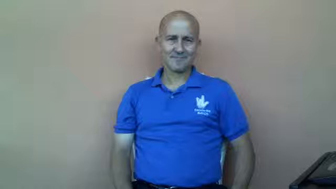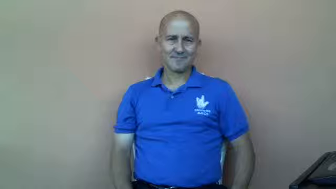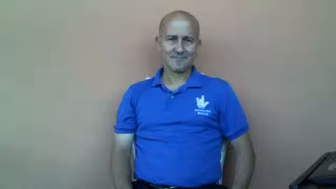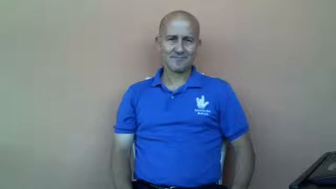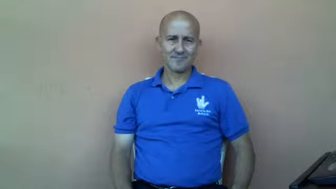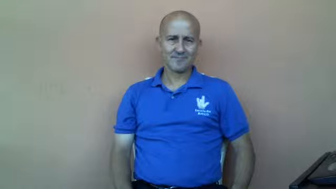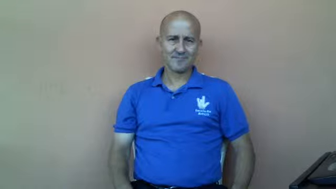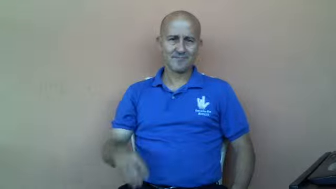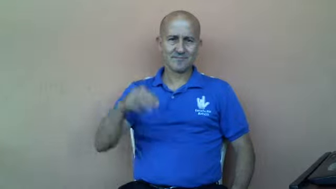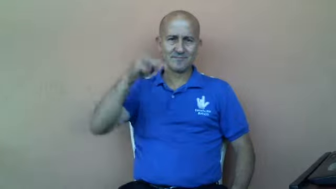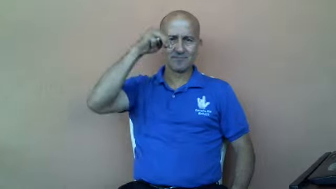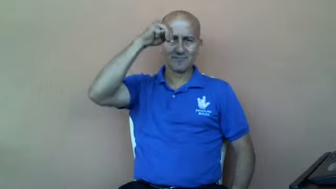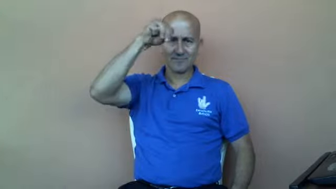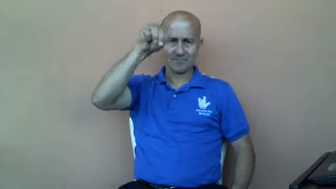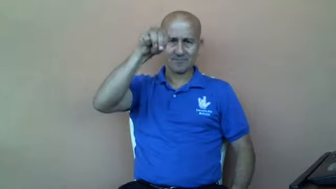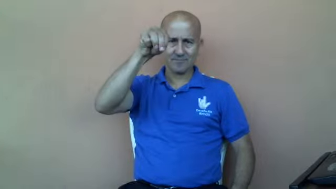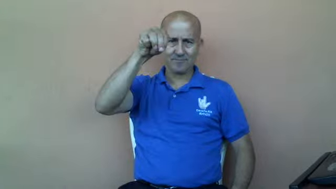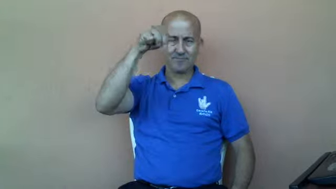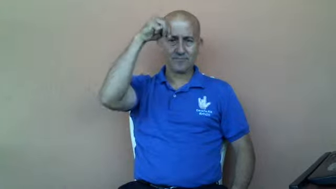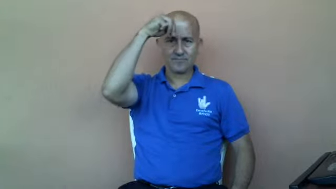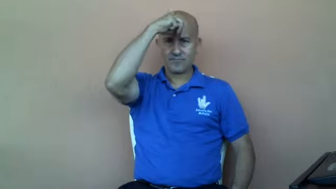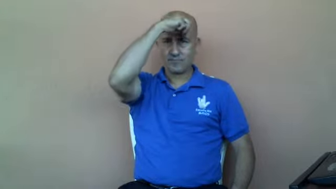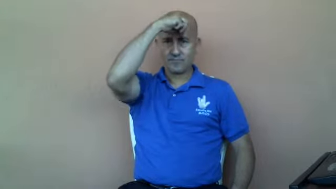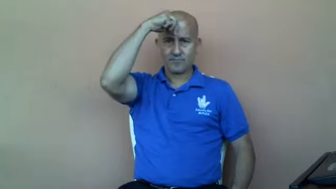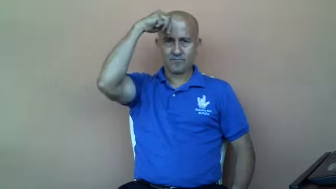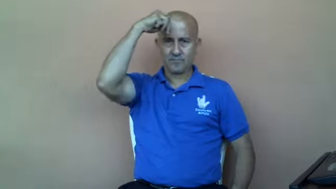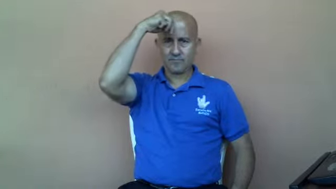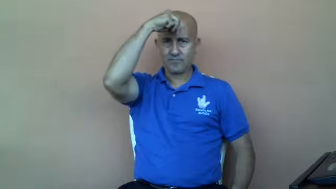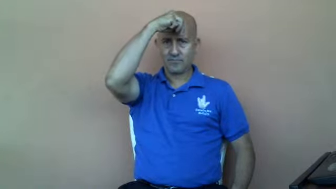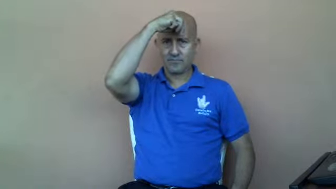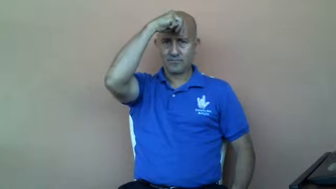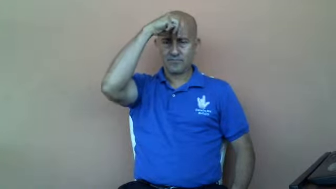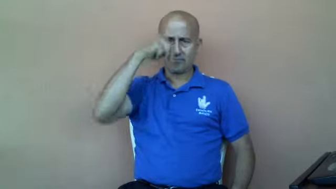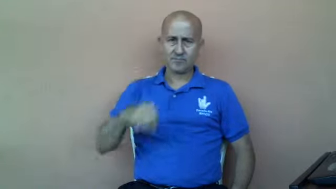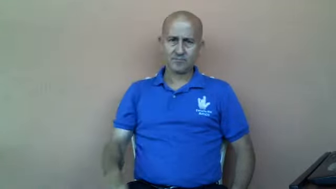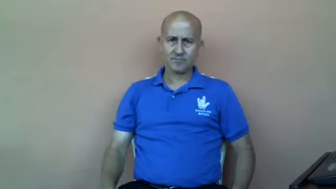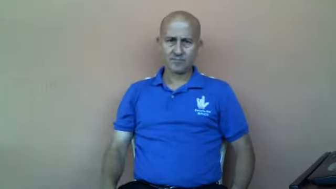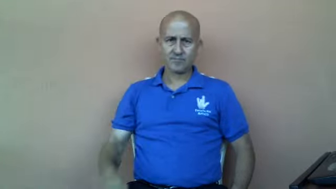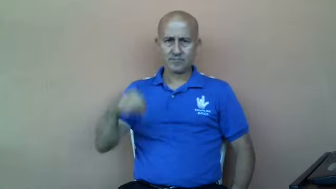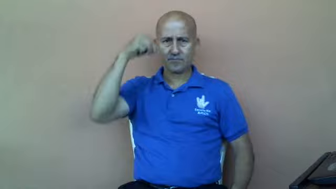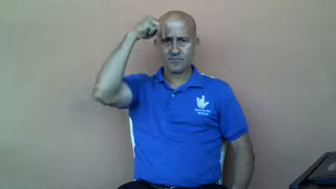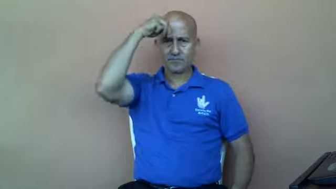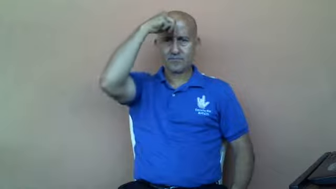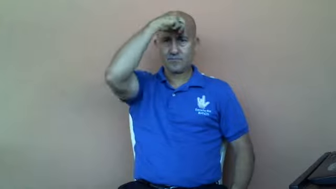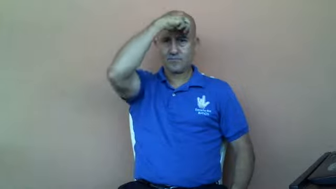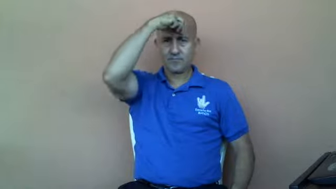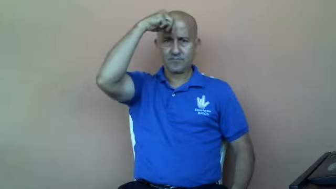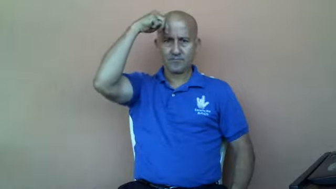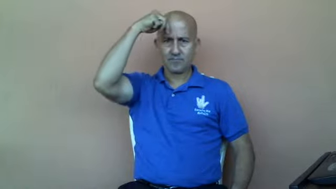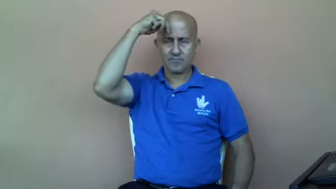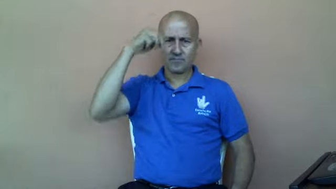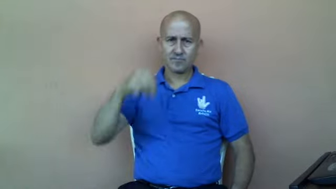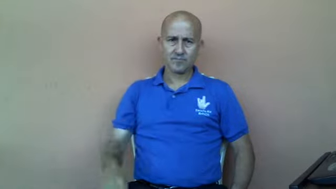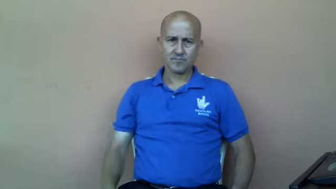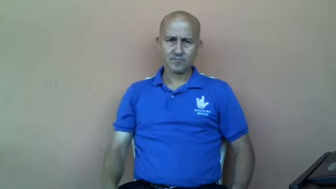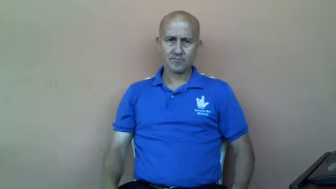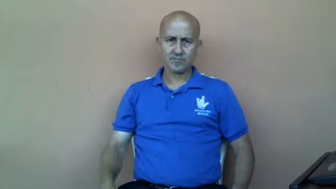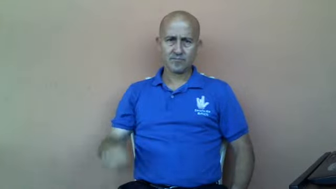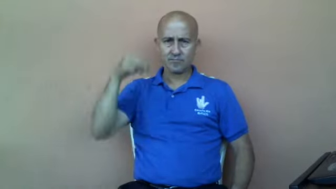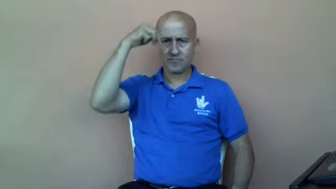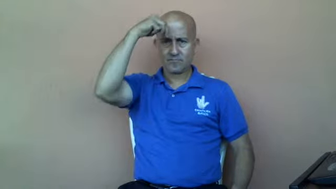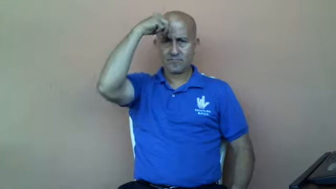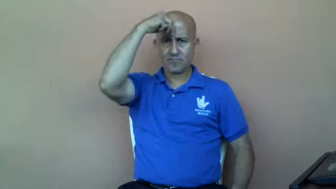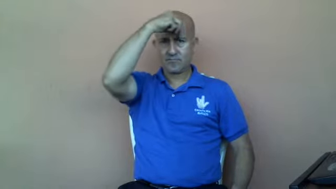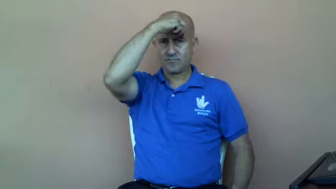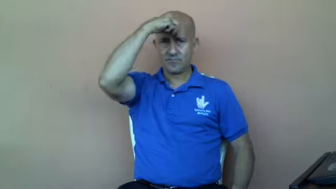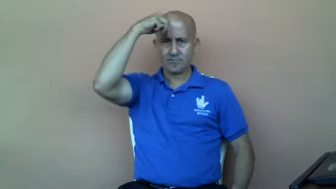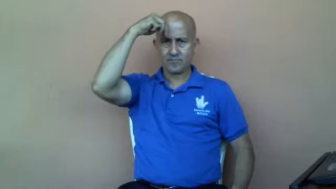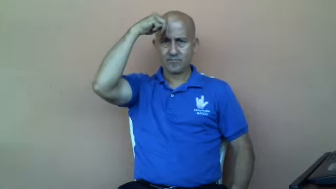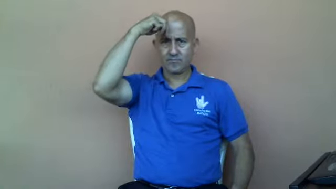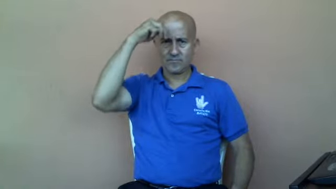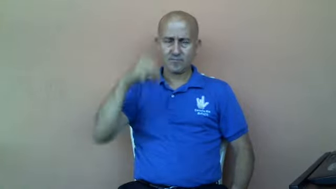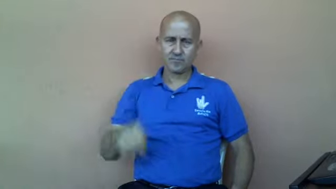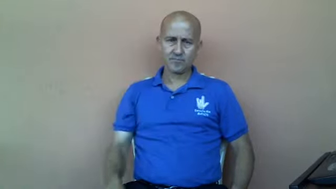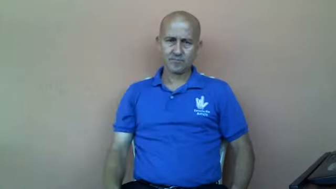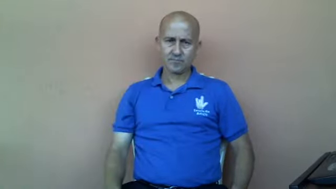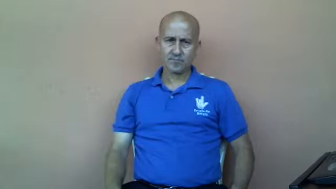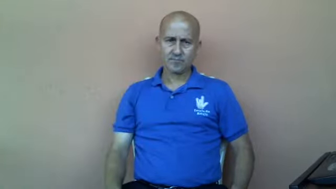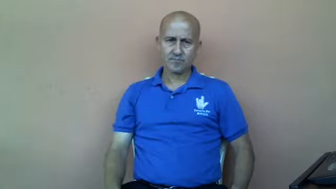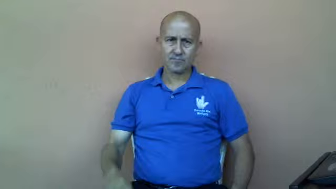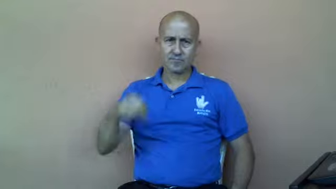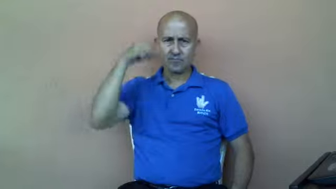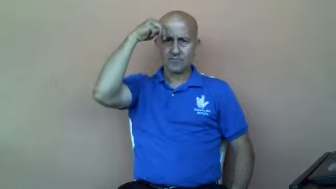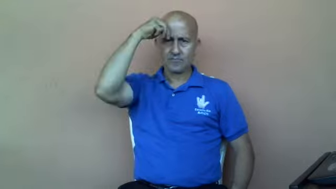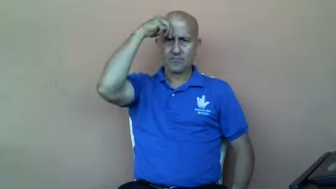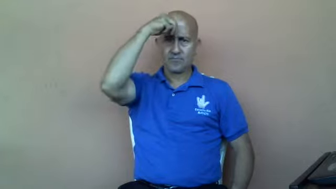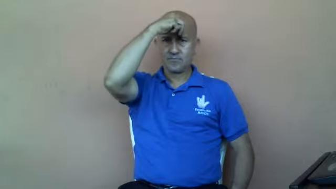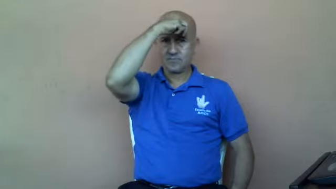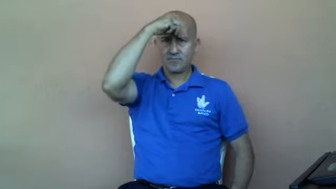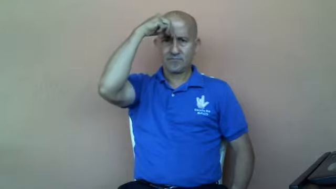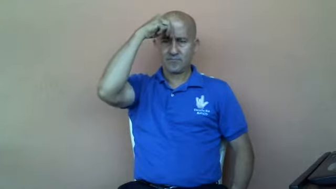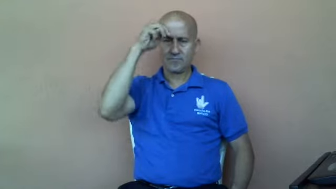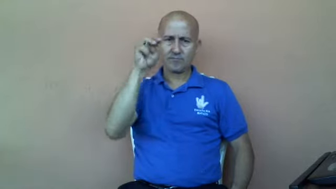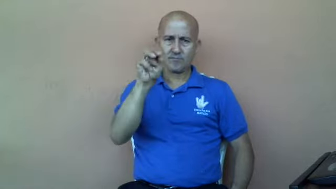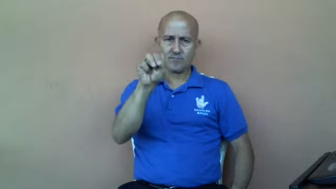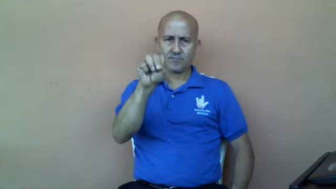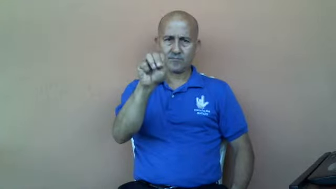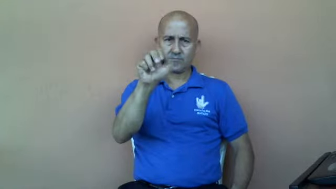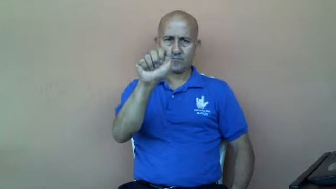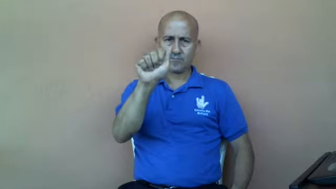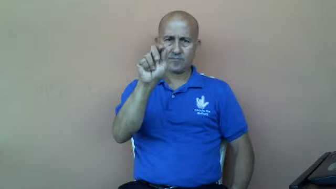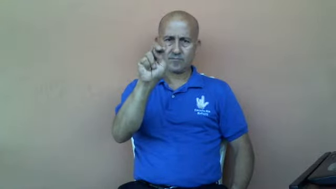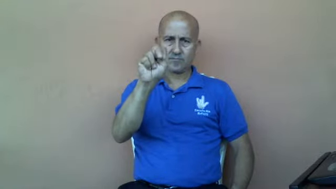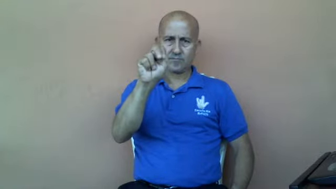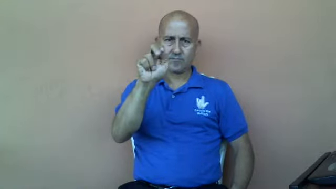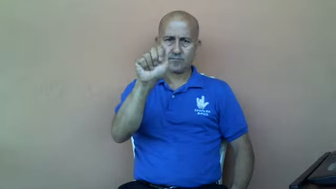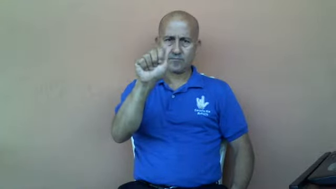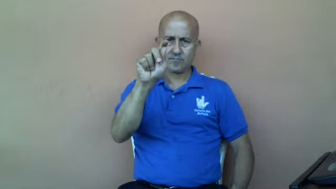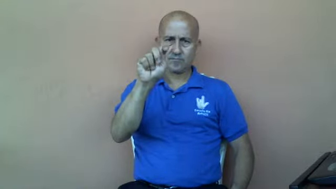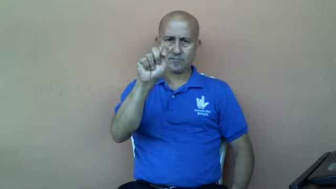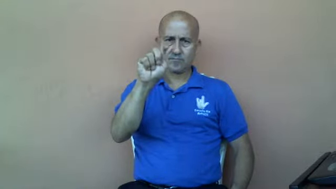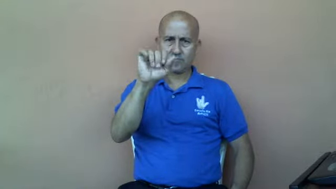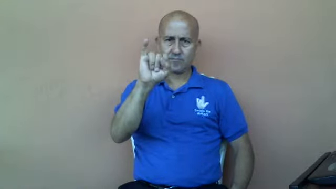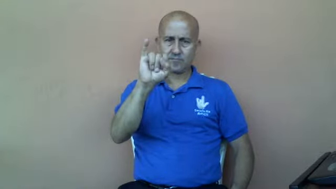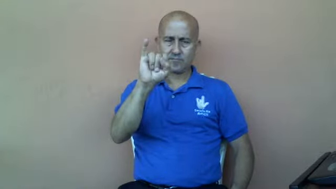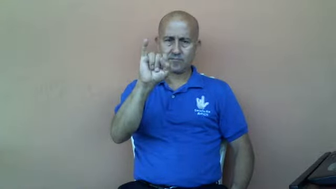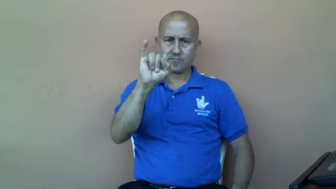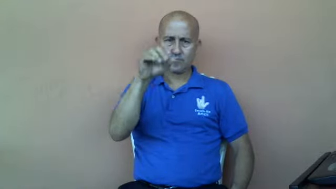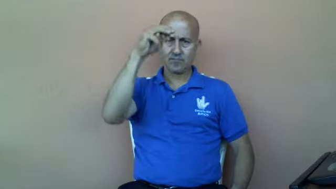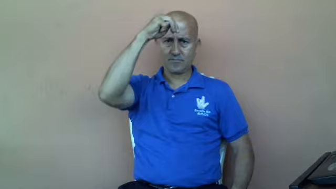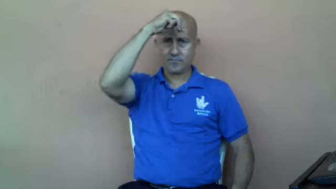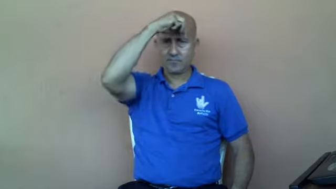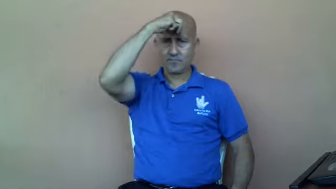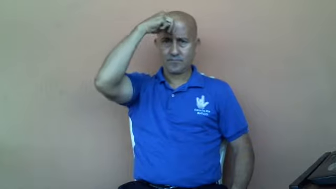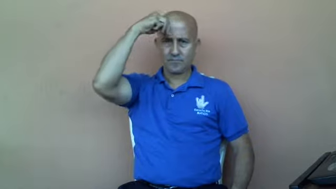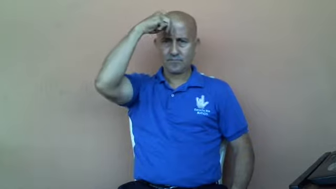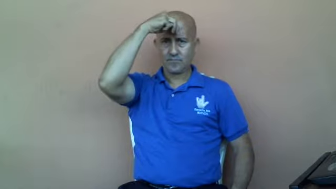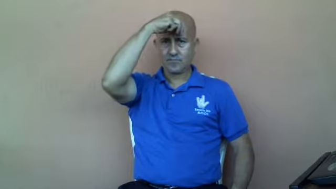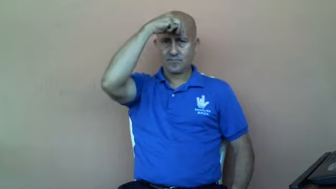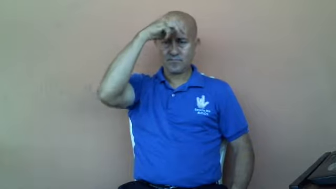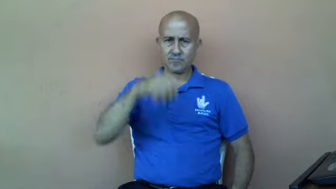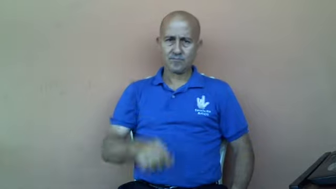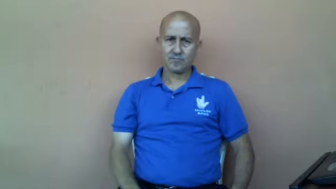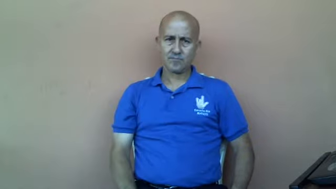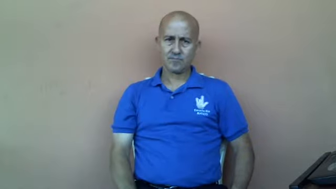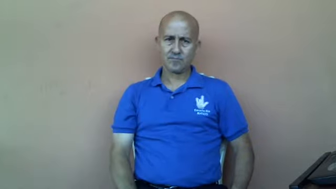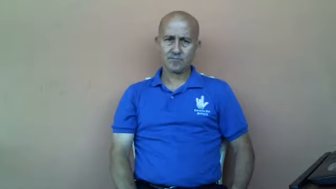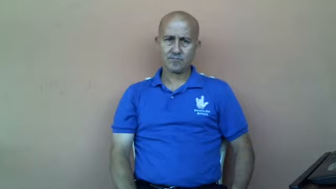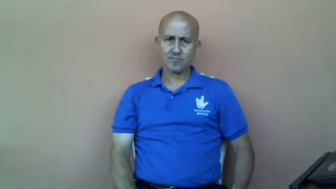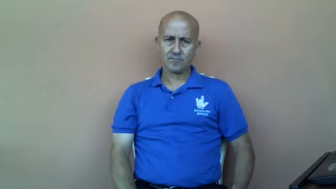Manatí